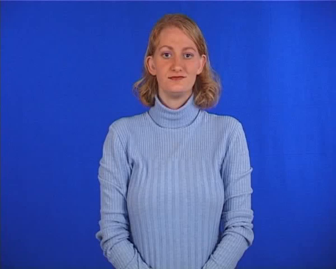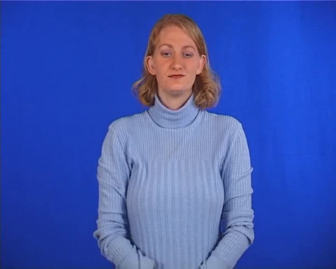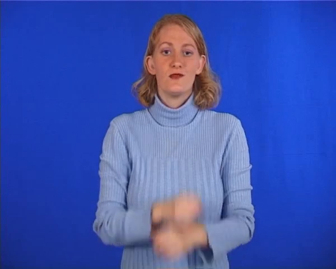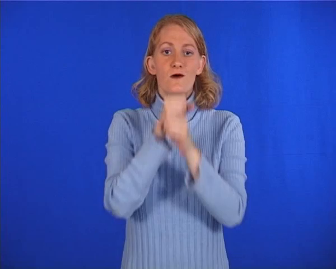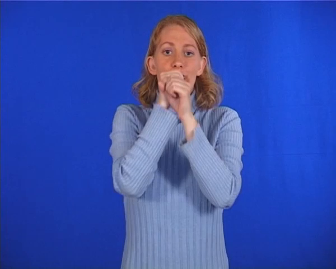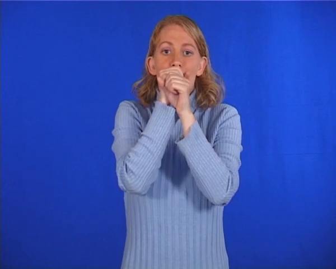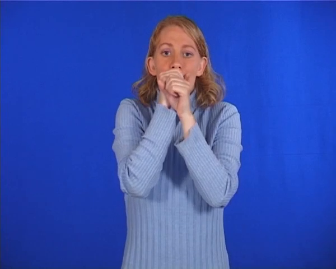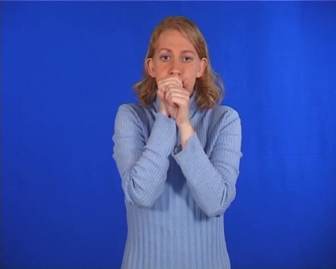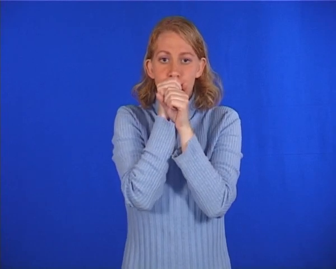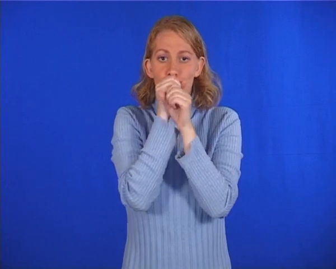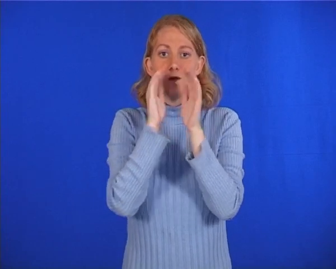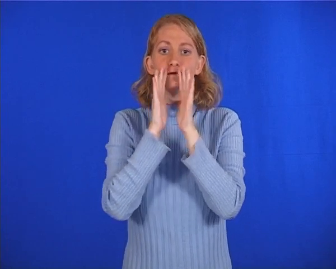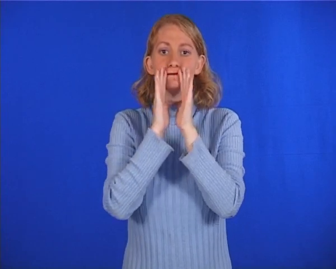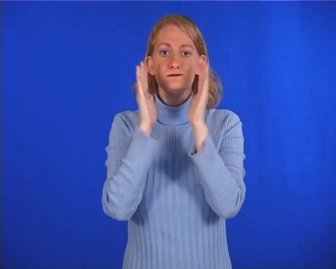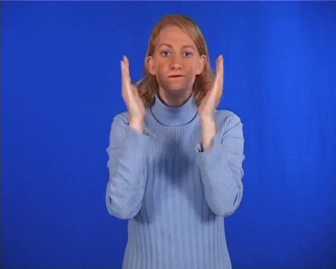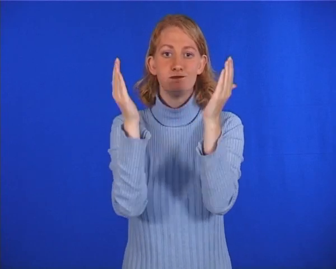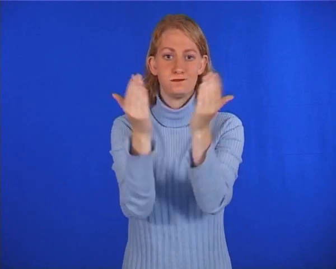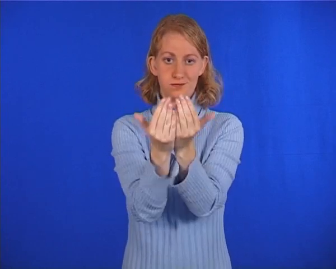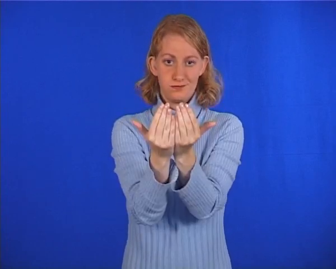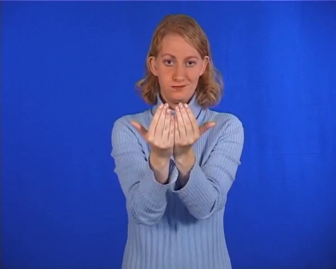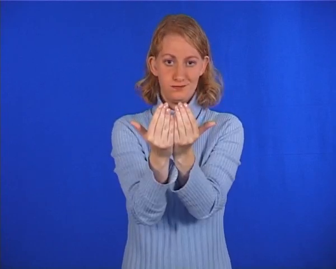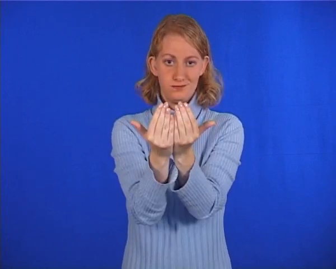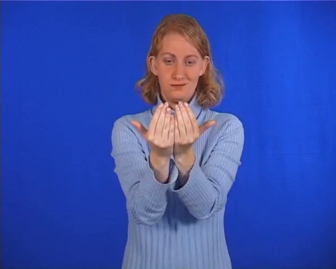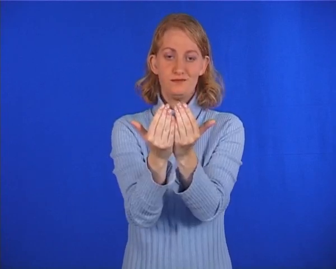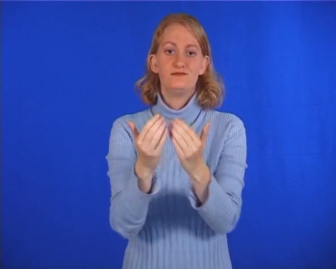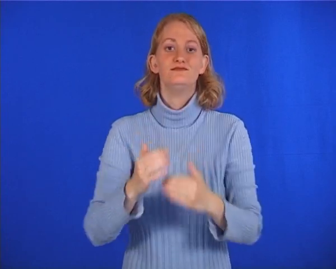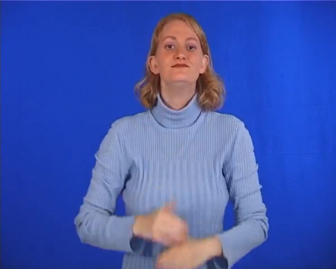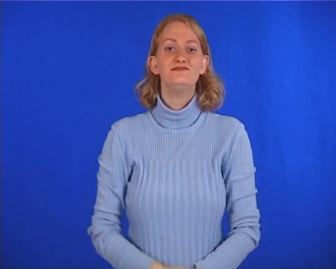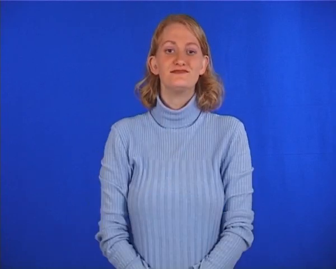blaðra